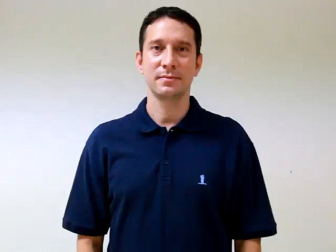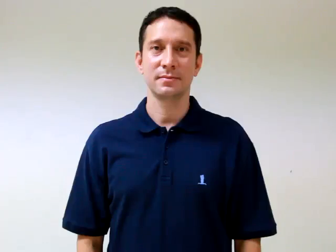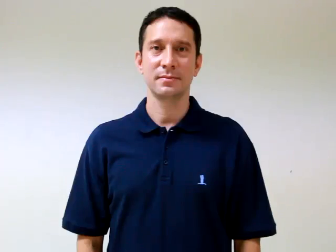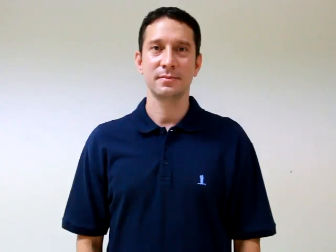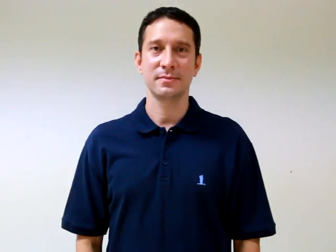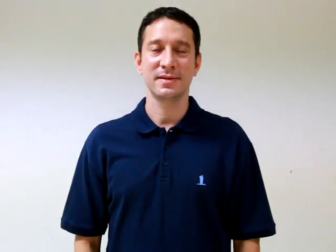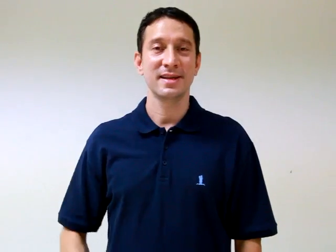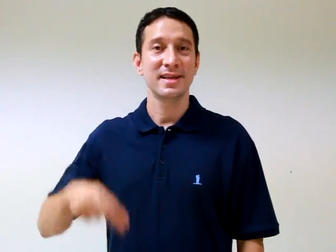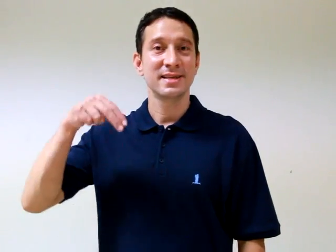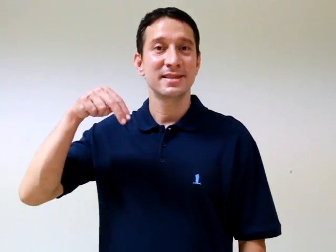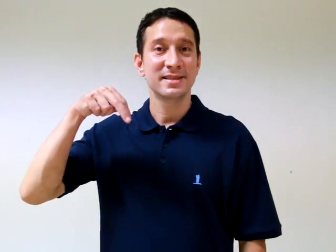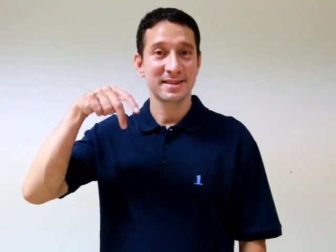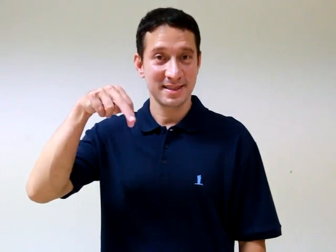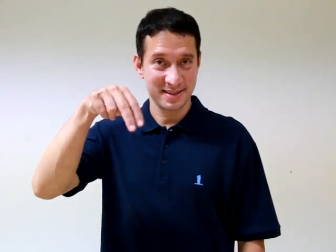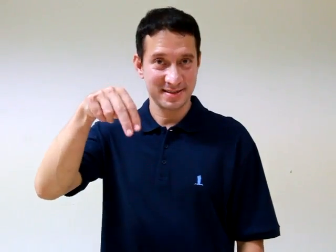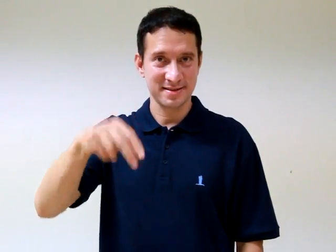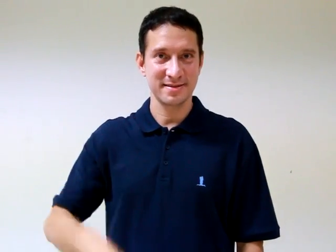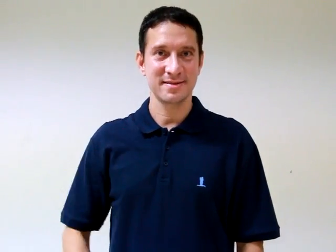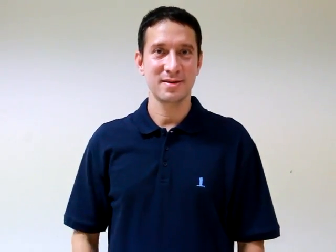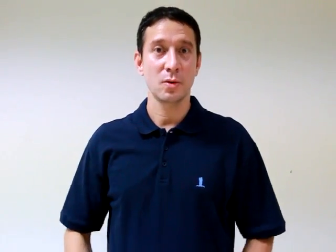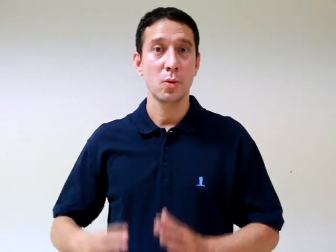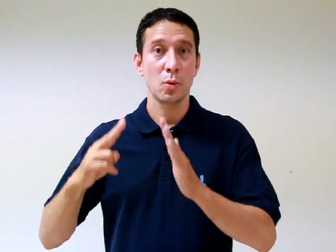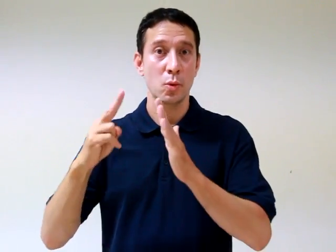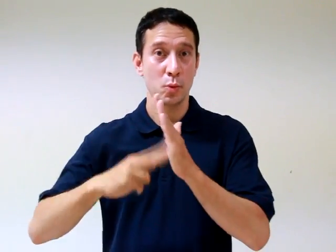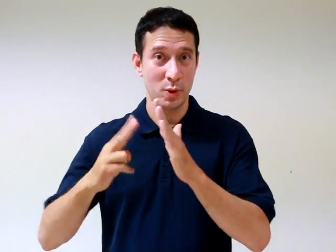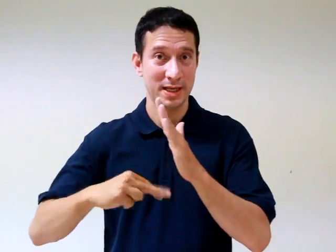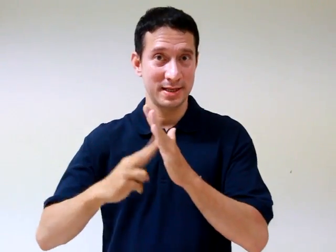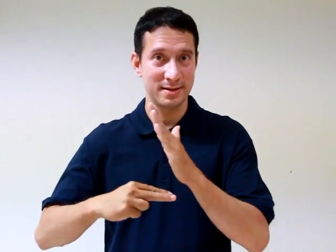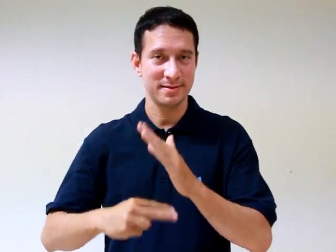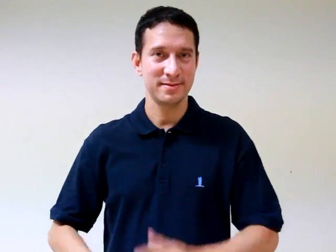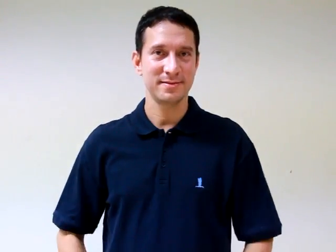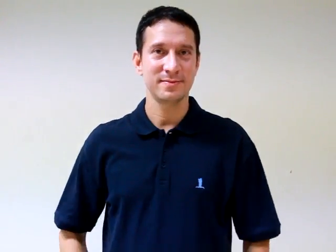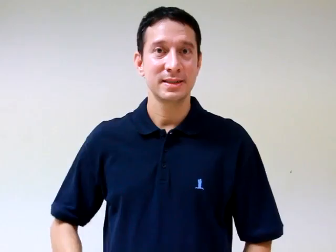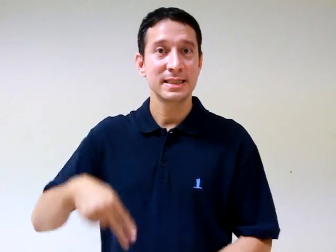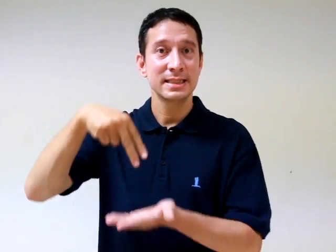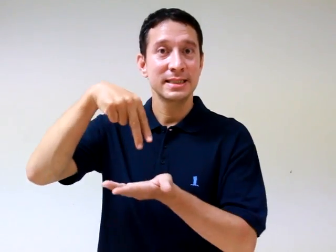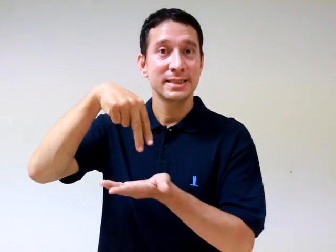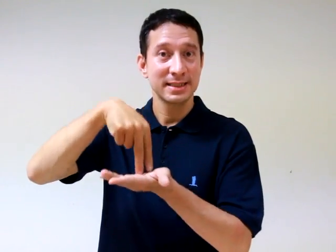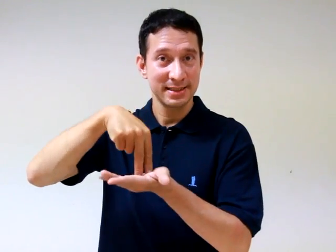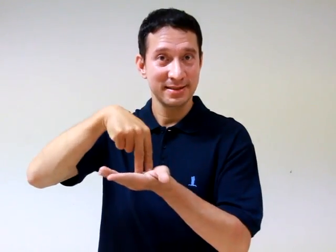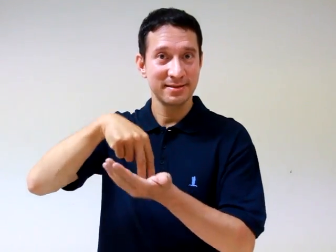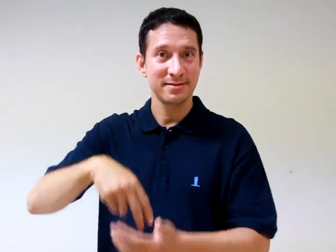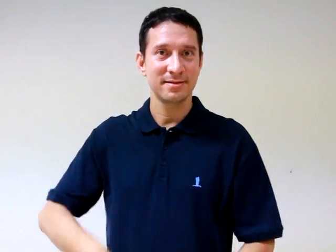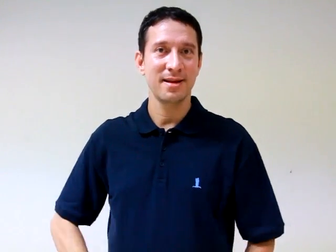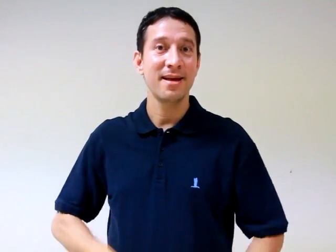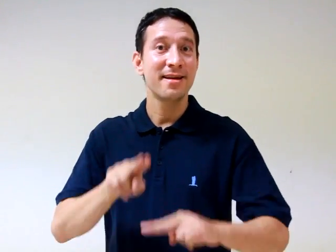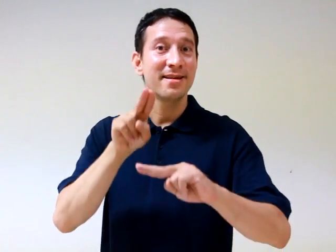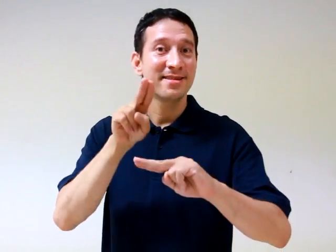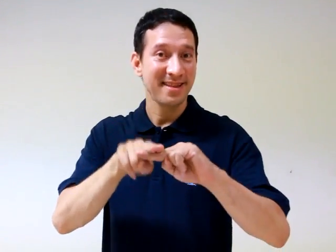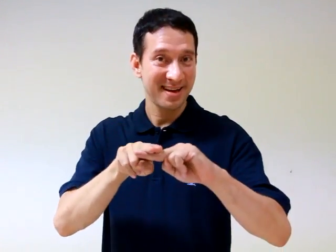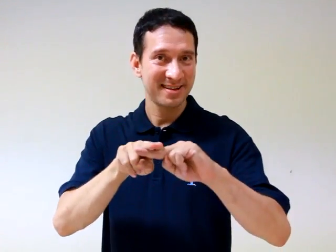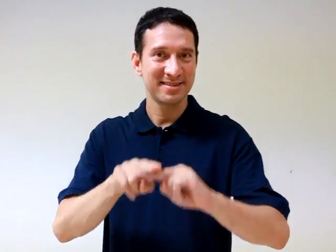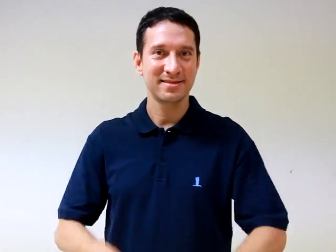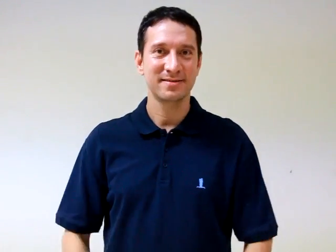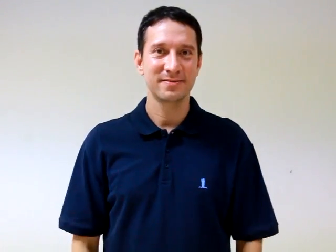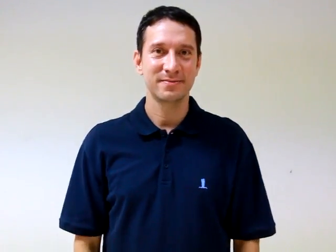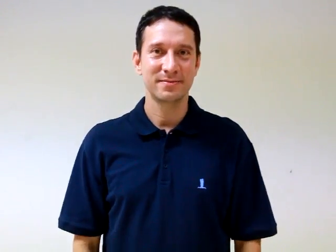เดิน วิ่ง ยื่น นั่ง